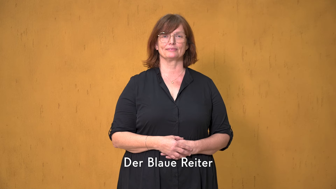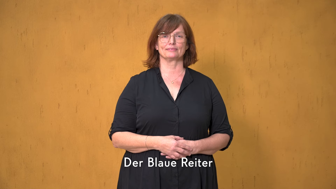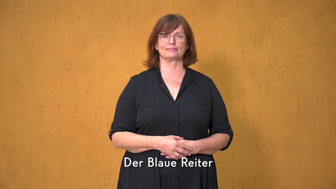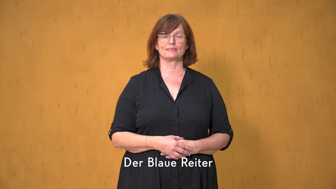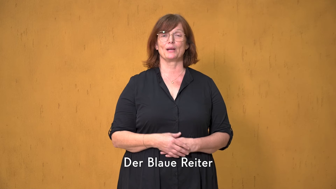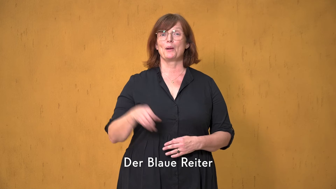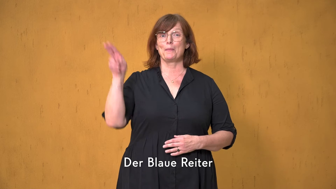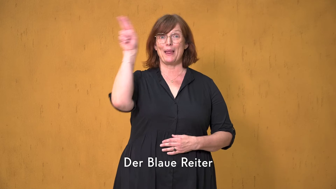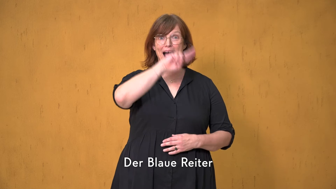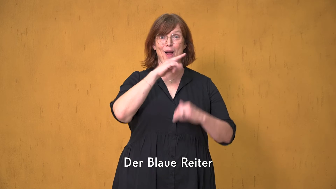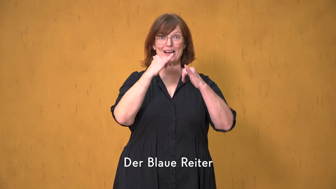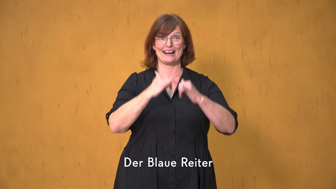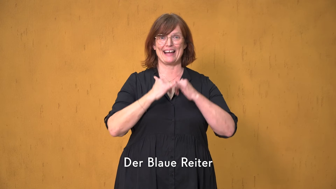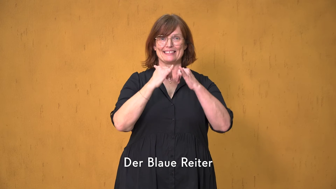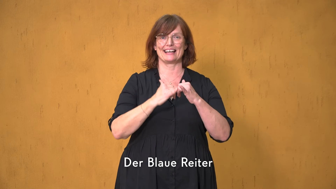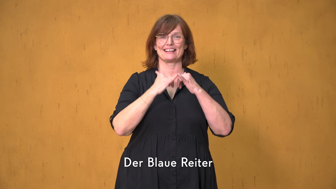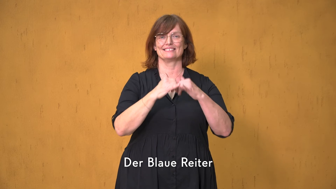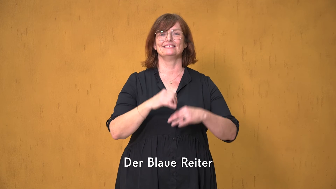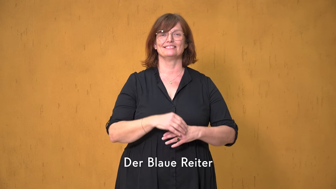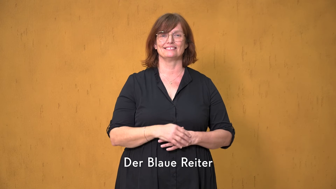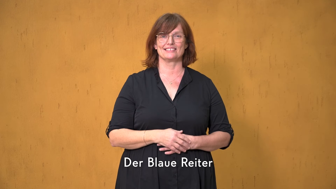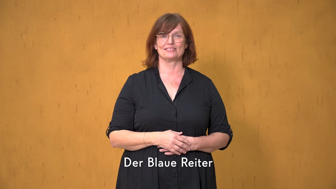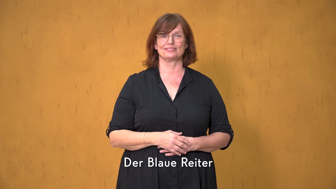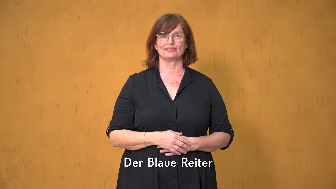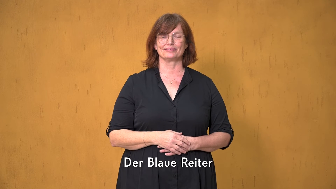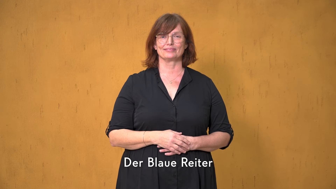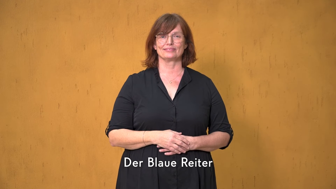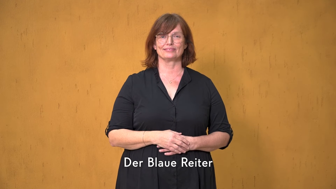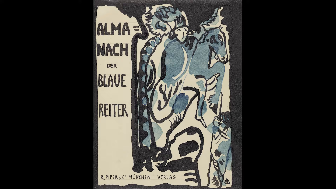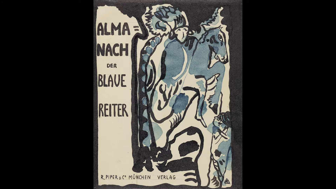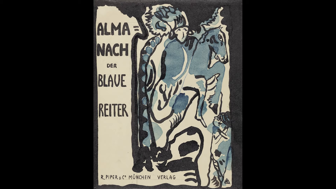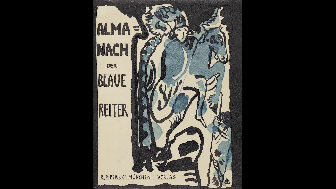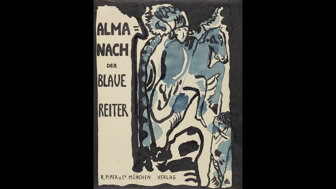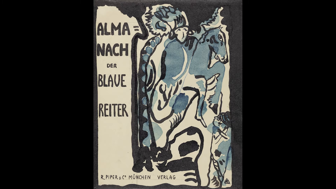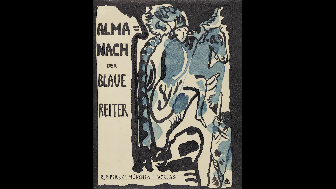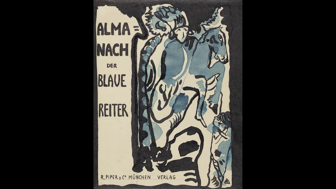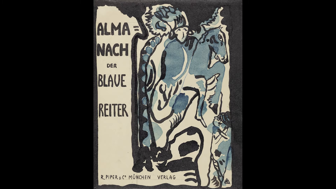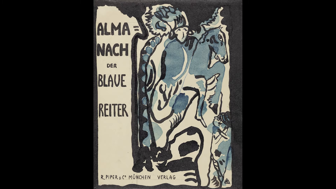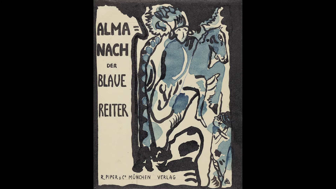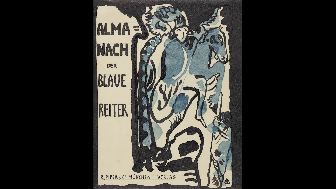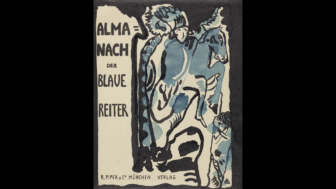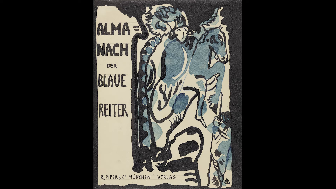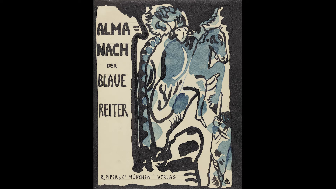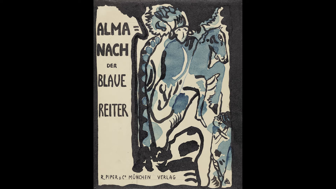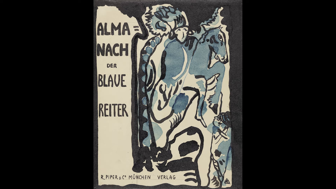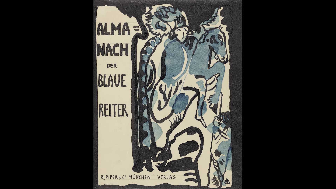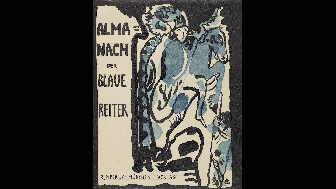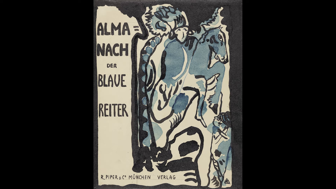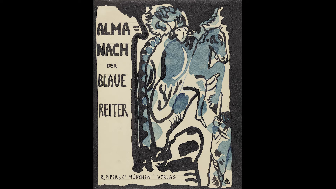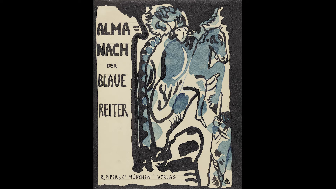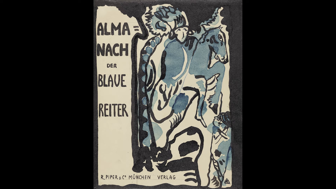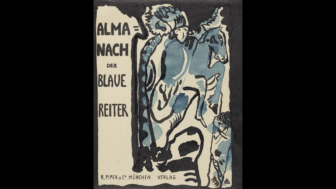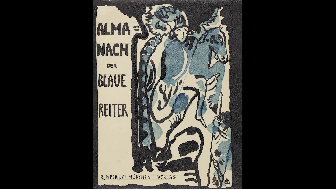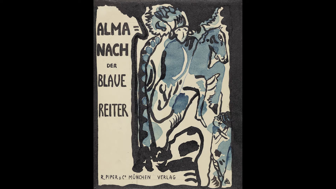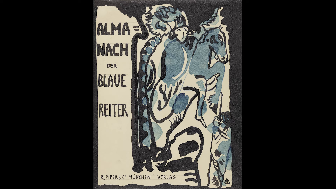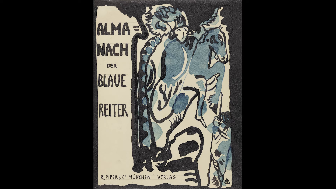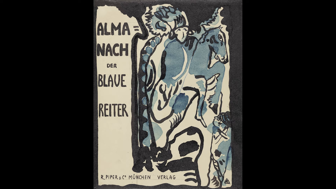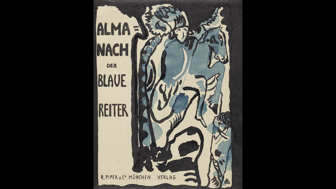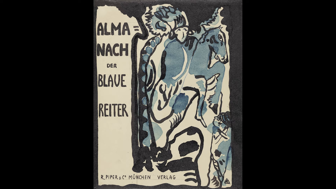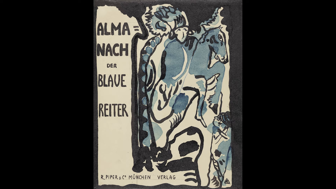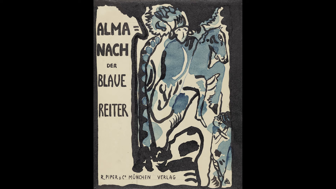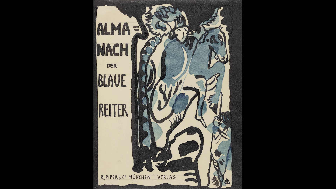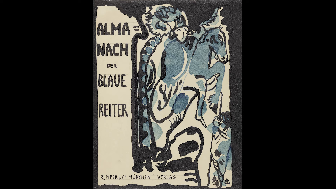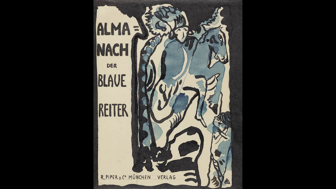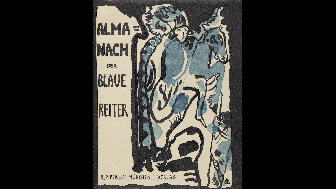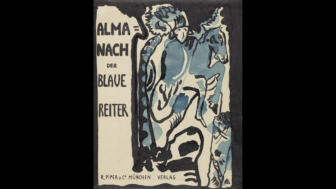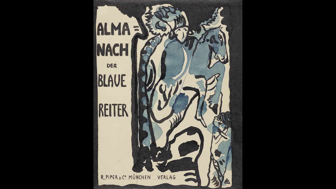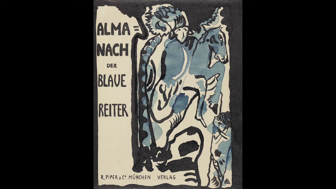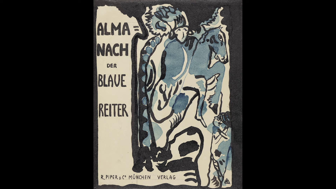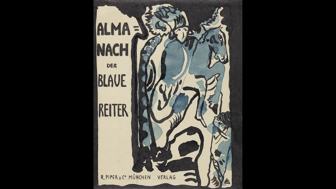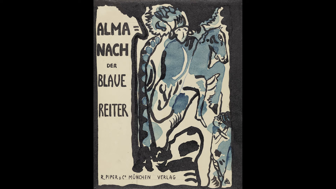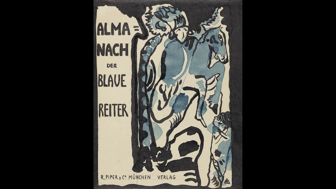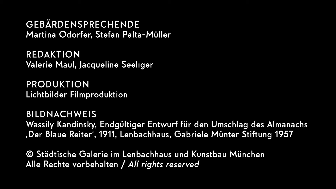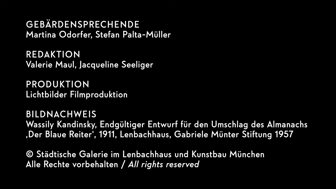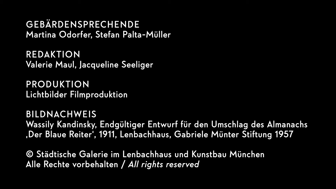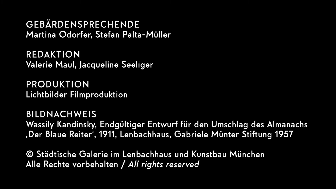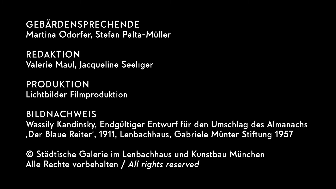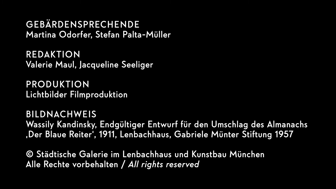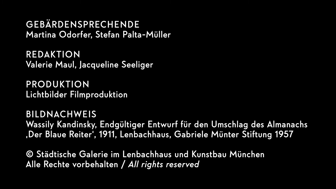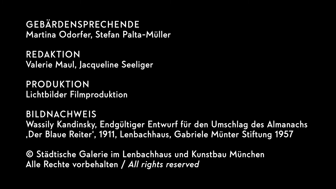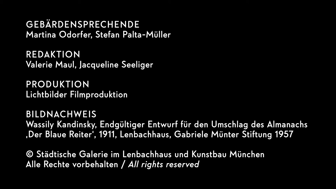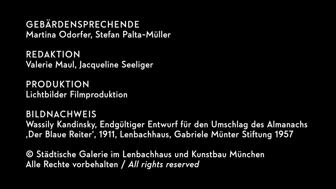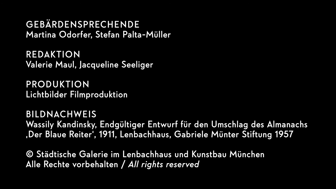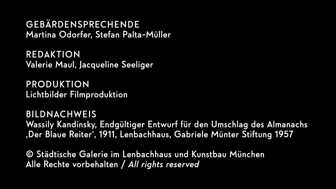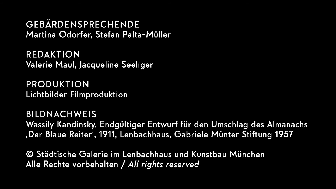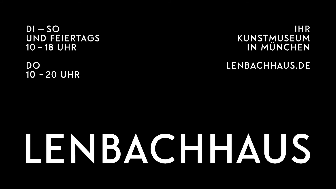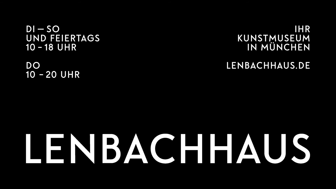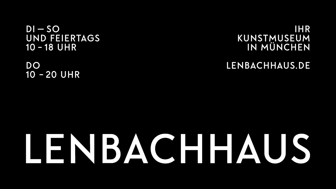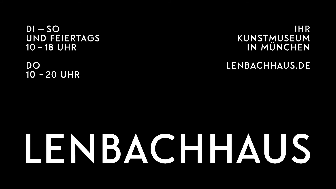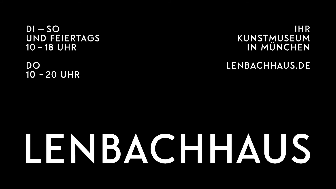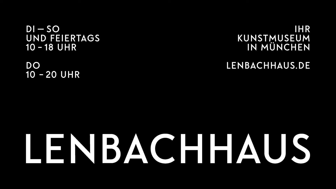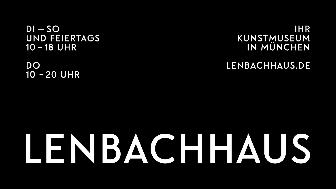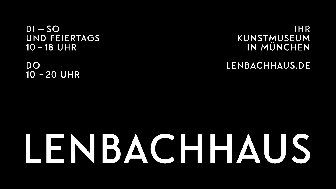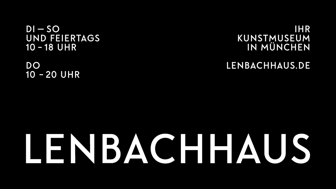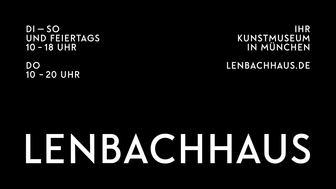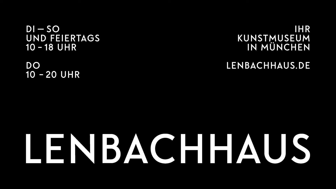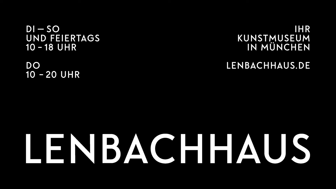Der Blaue Reiter